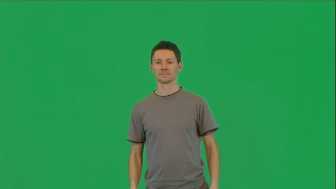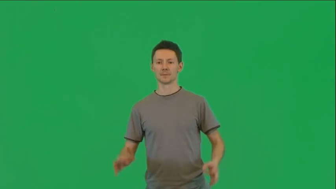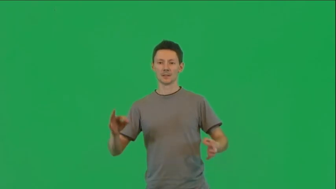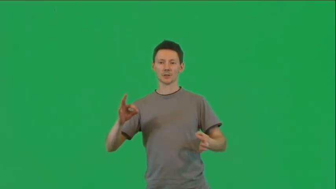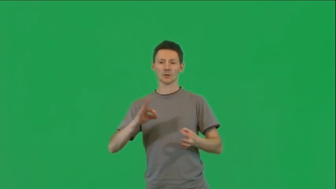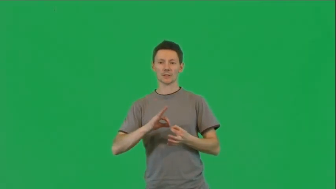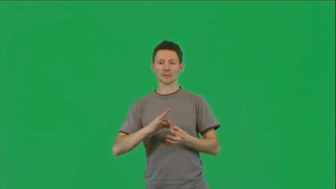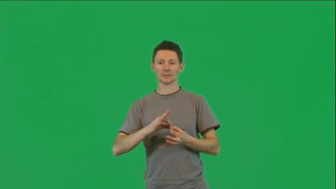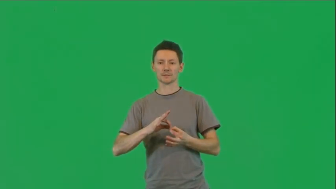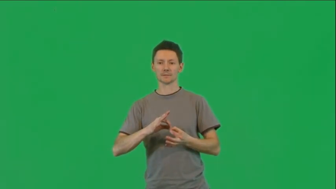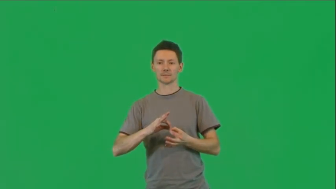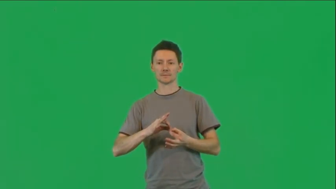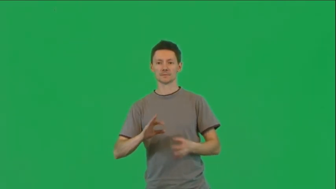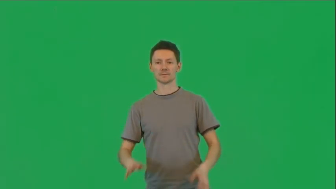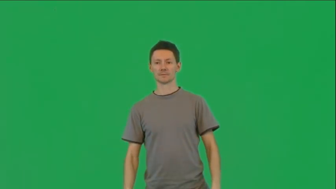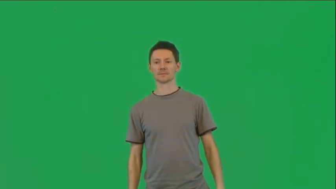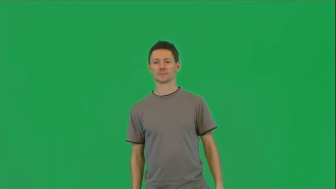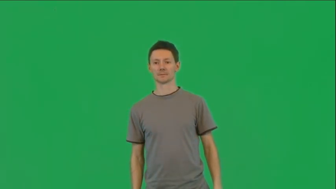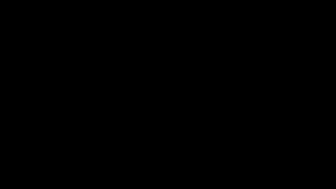kontakt